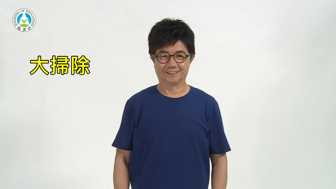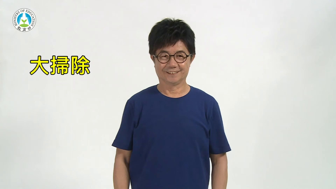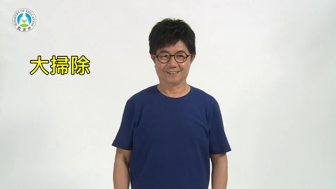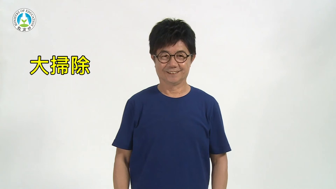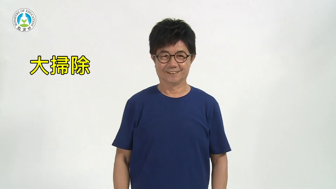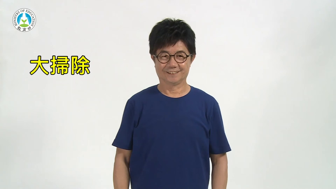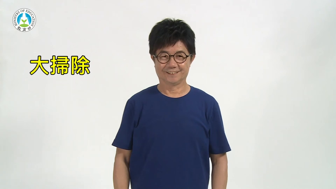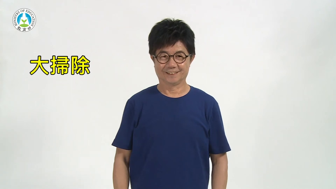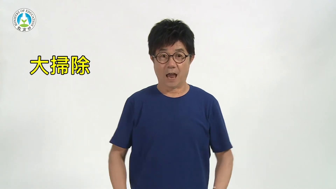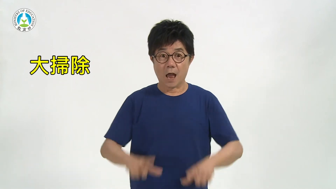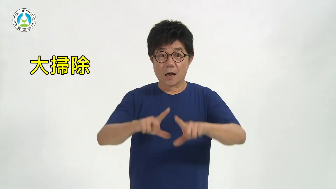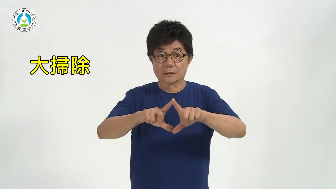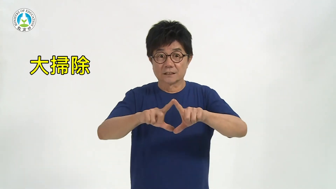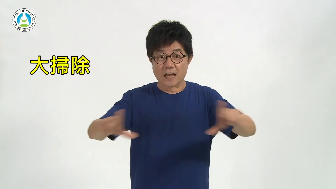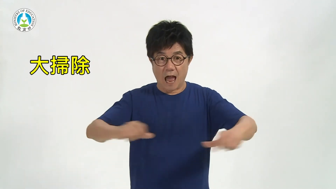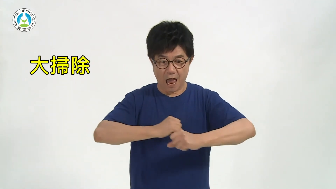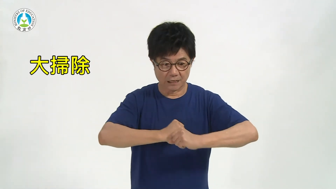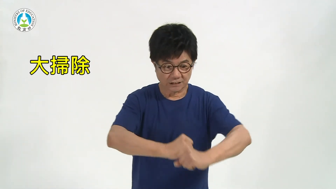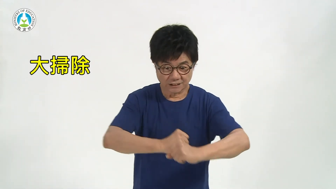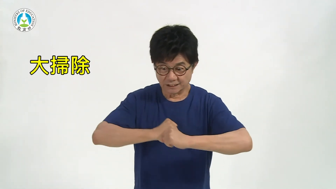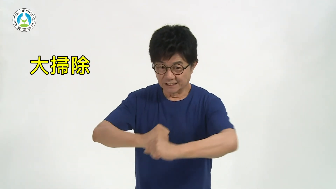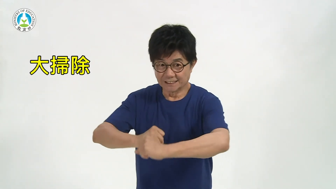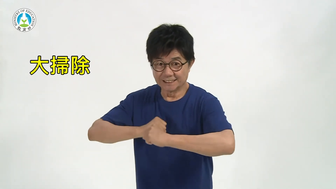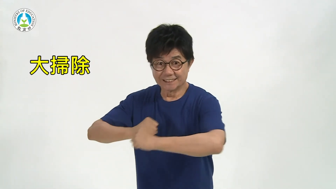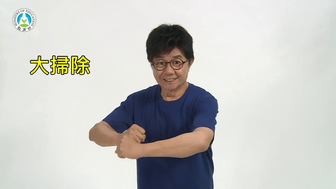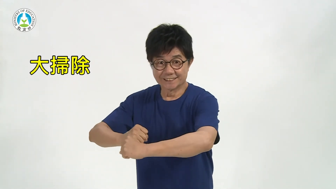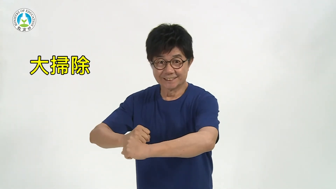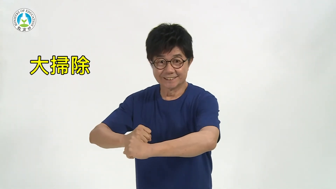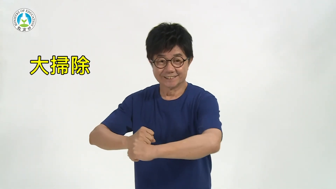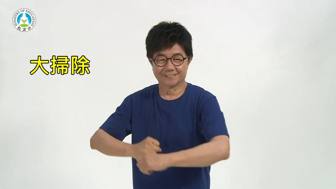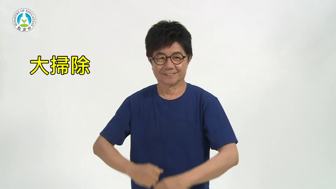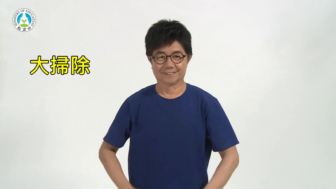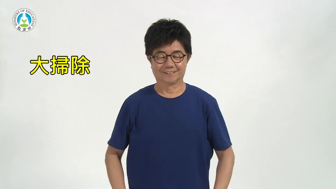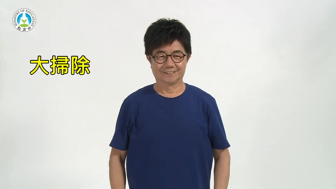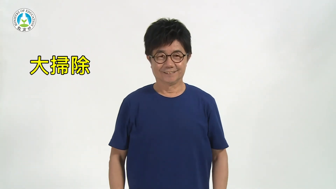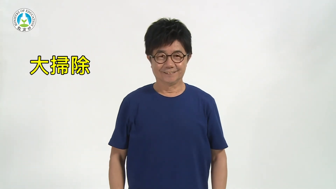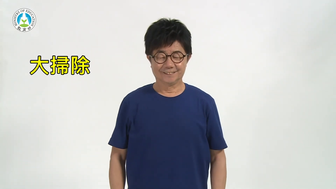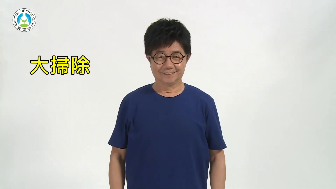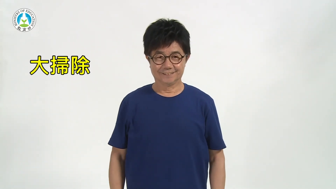大掃除